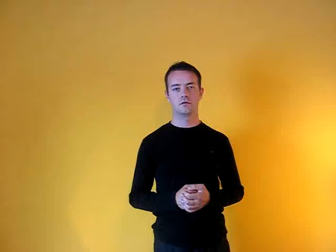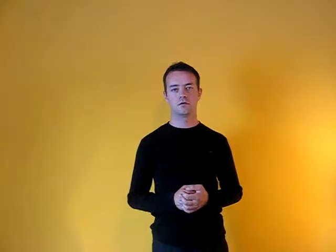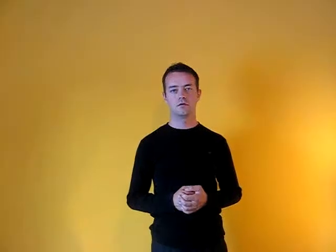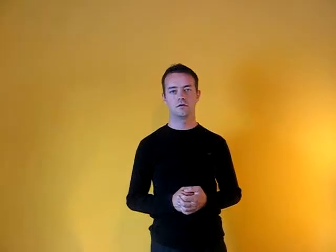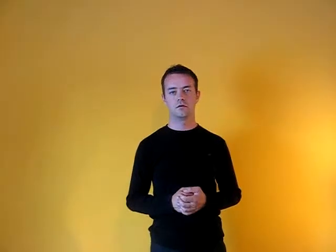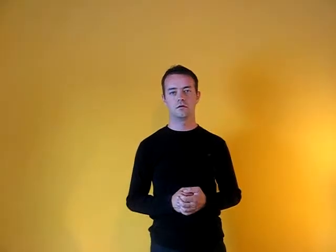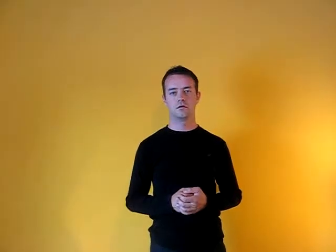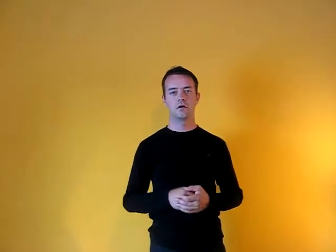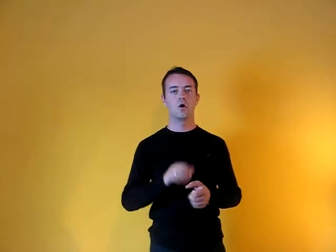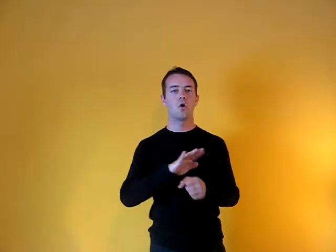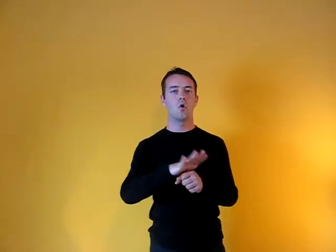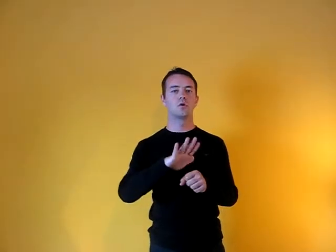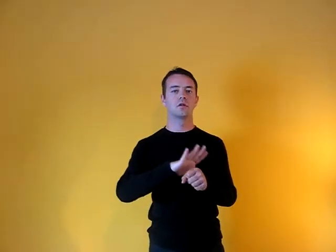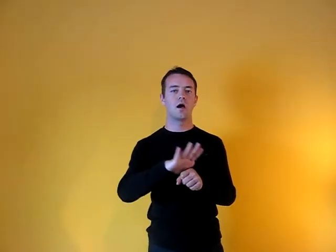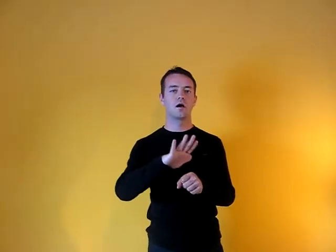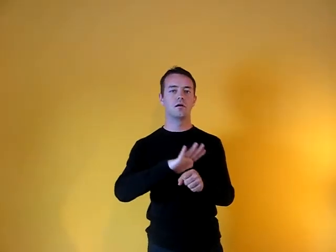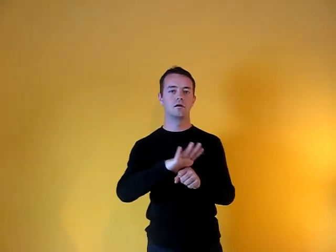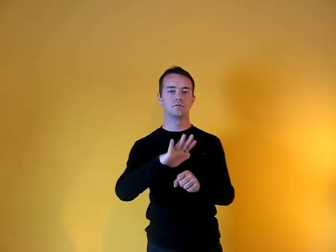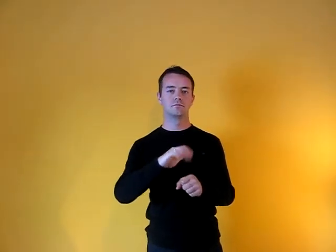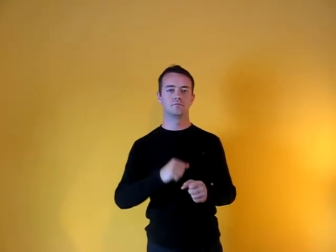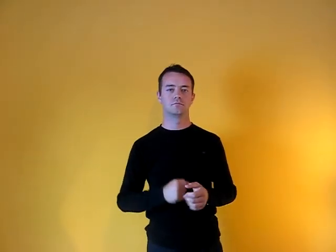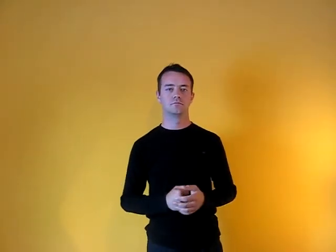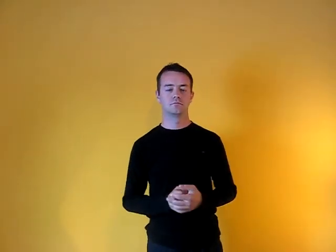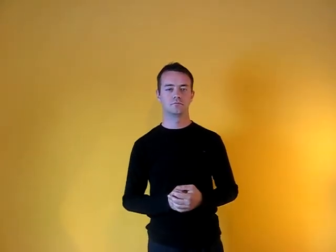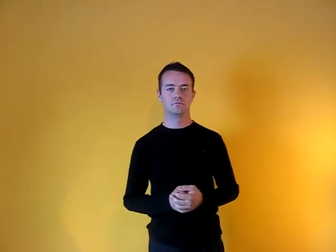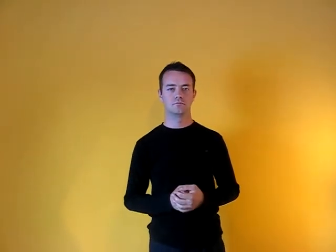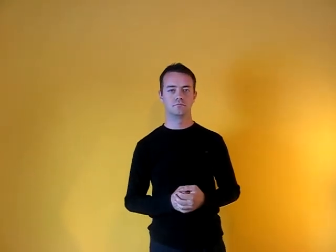odakle